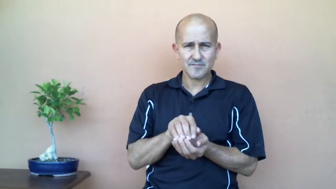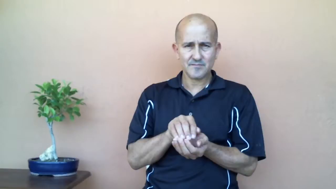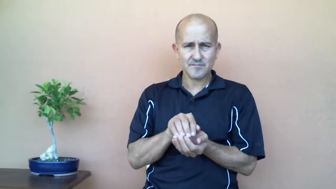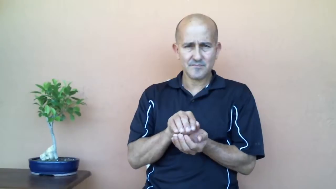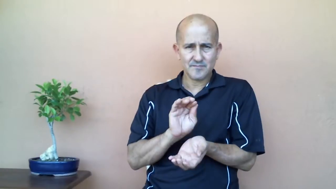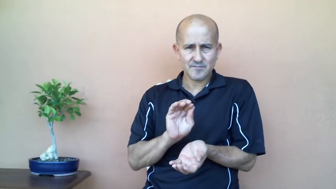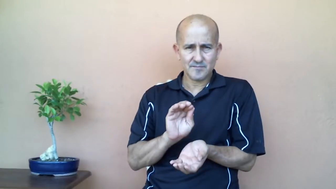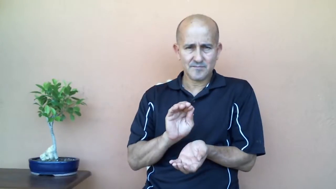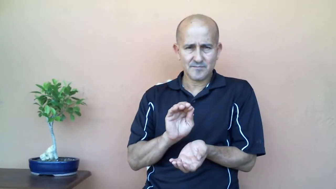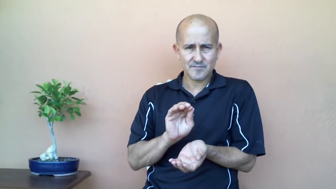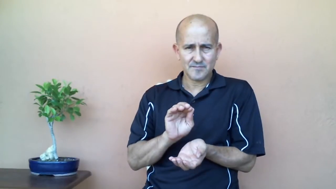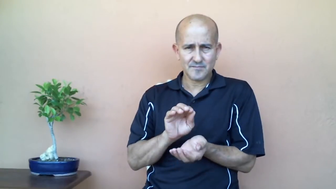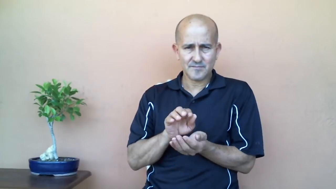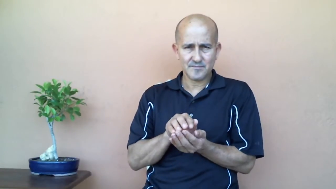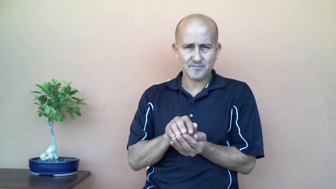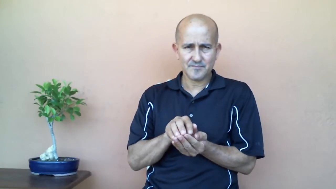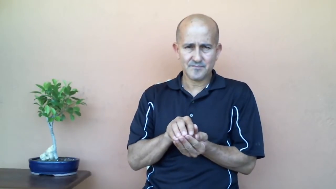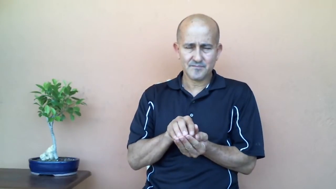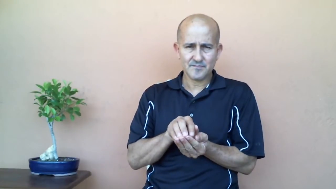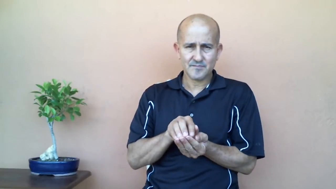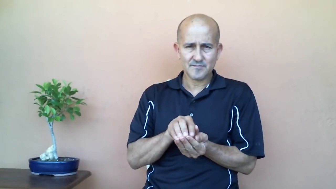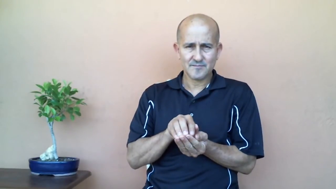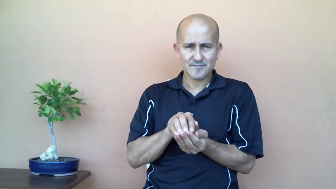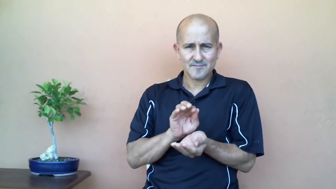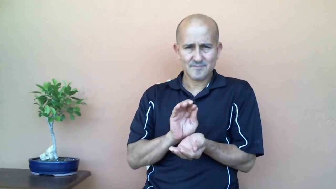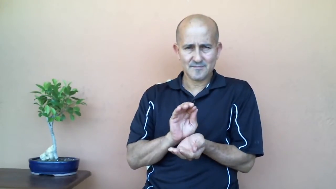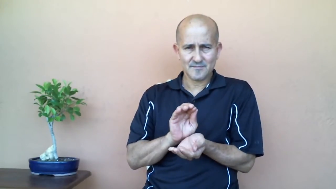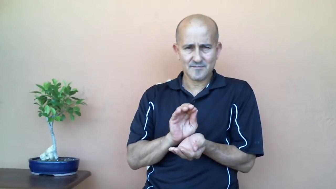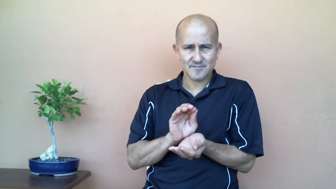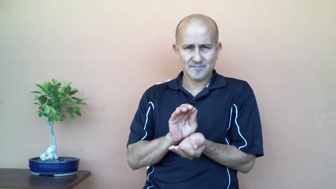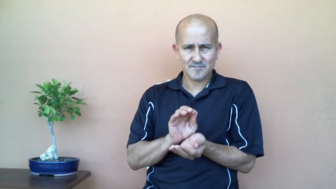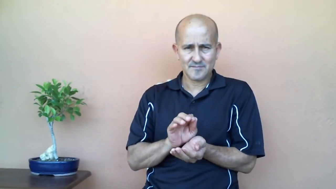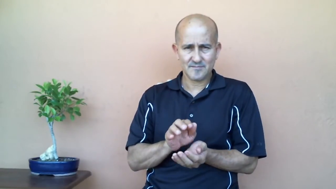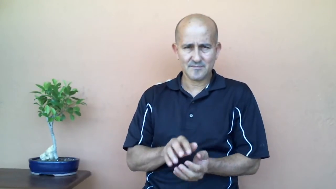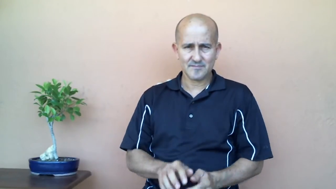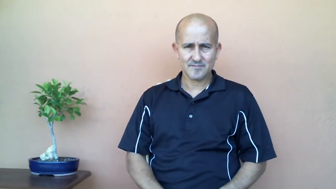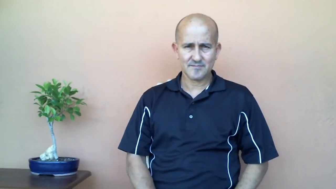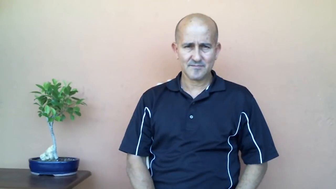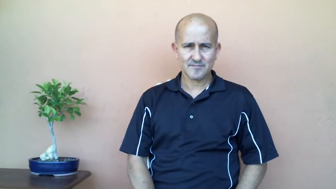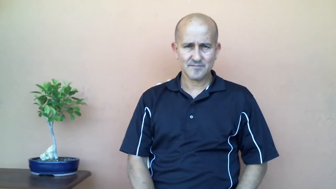almeja